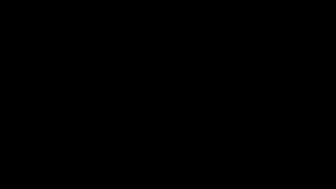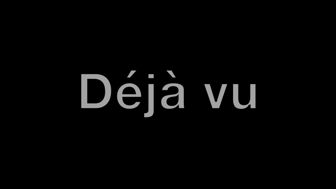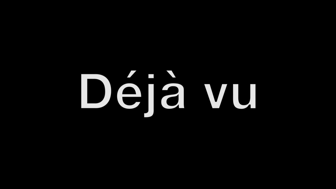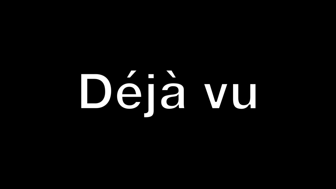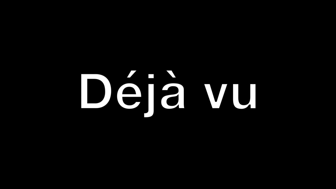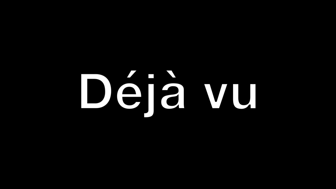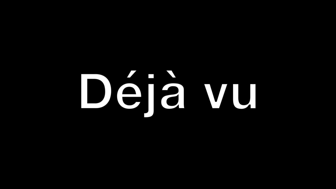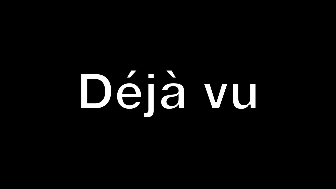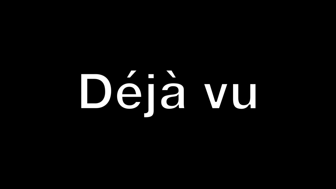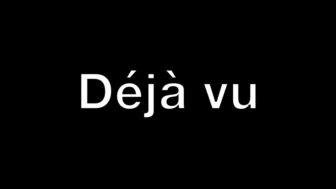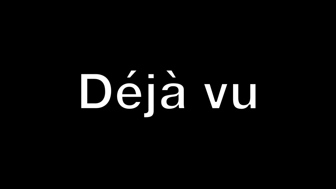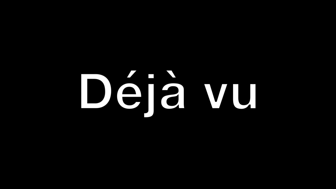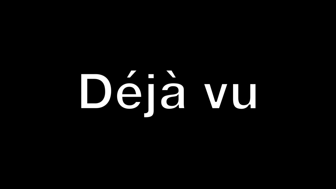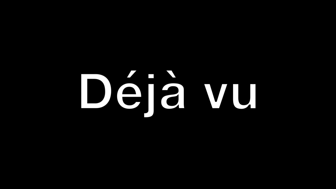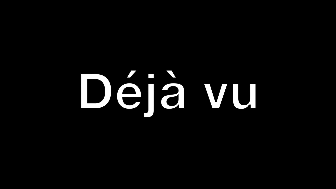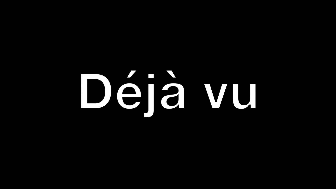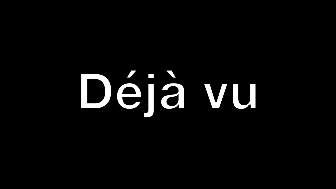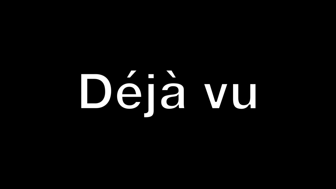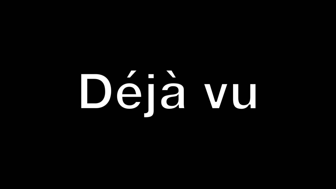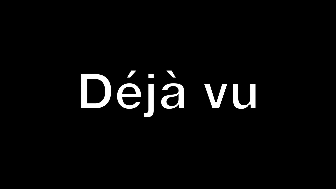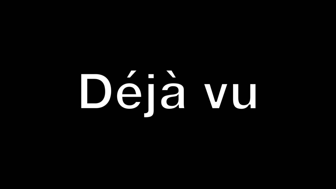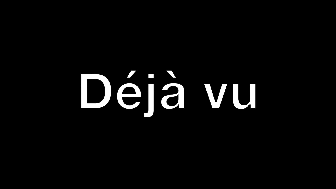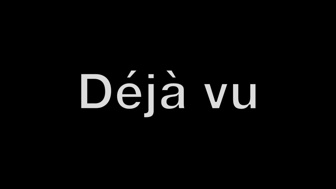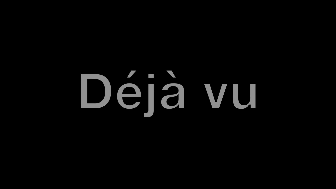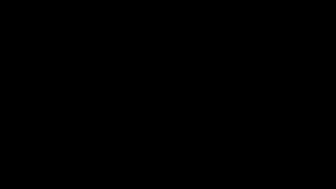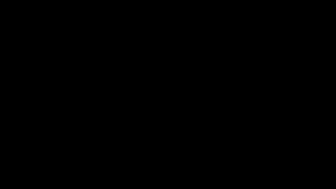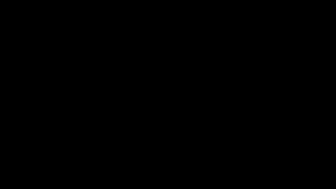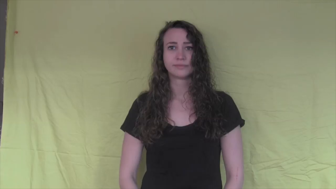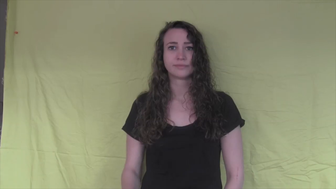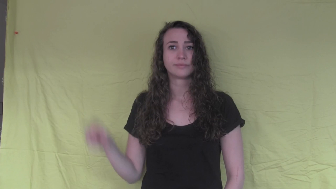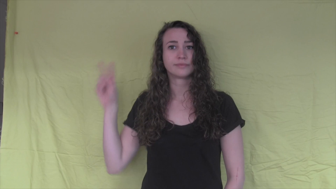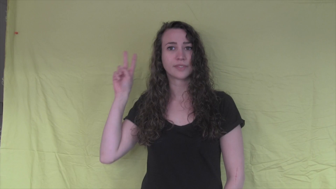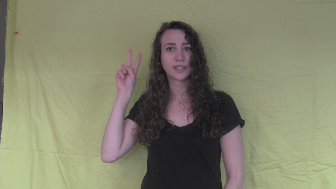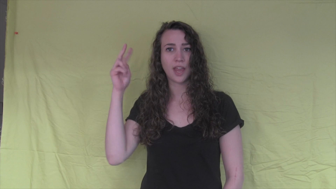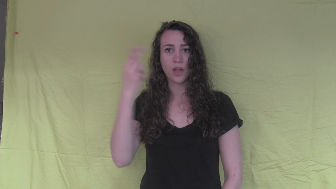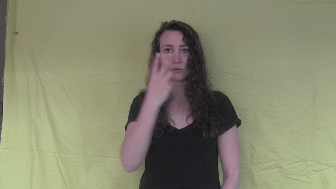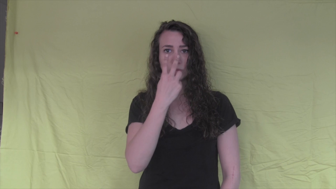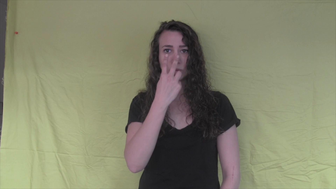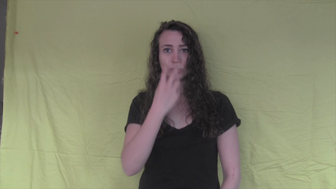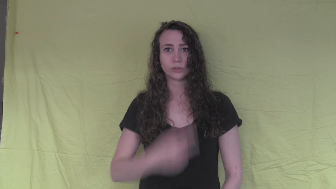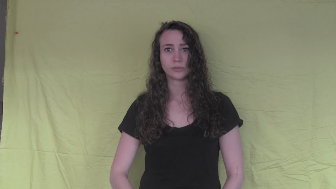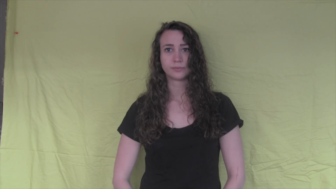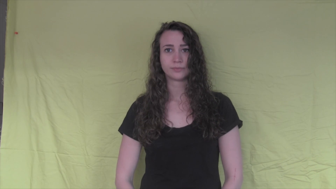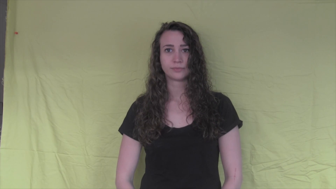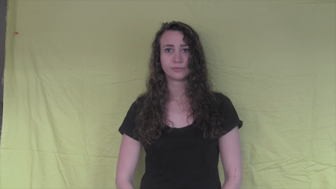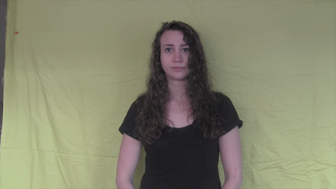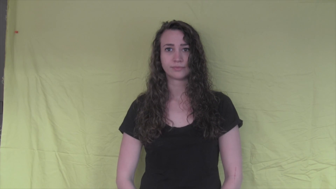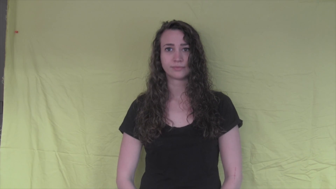Deja vu